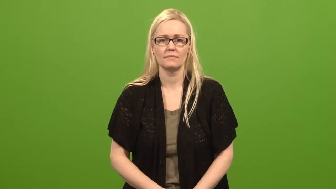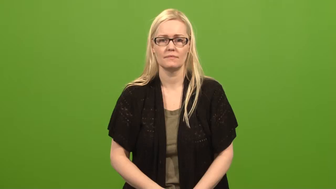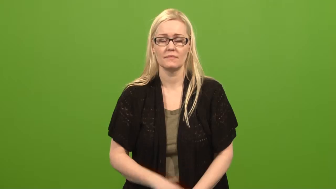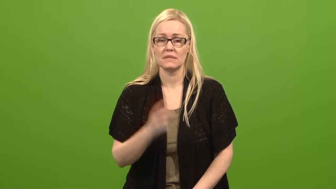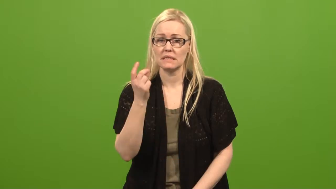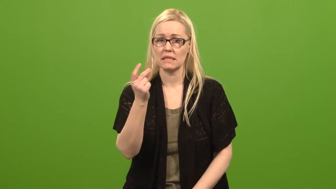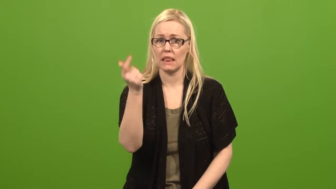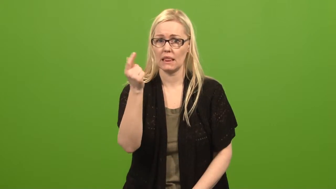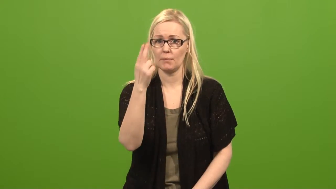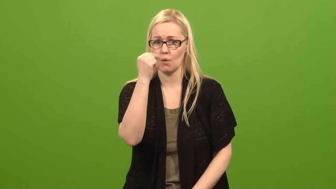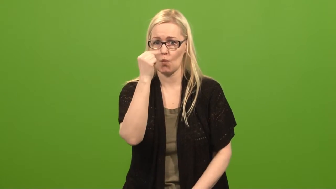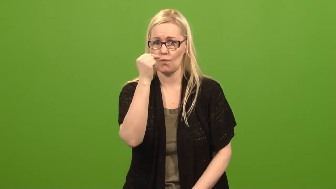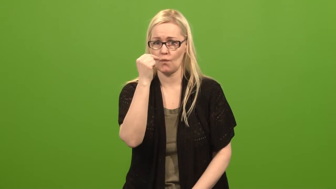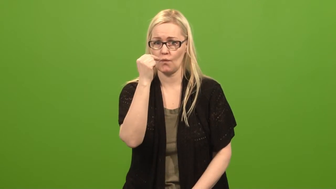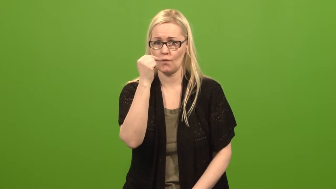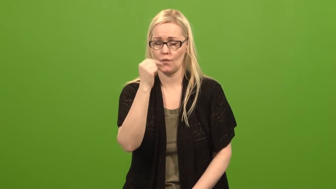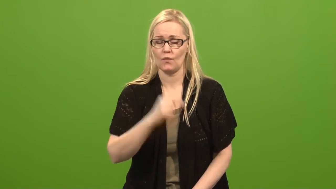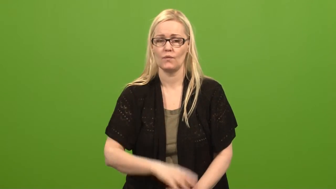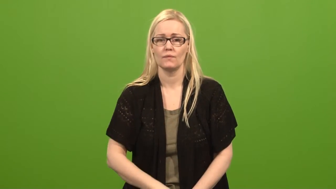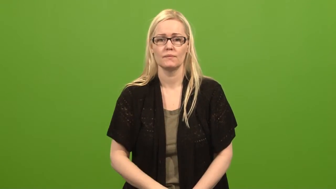Skyndipróf